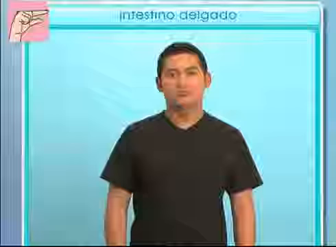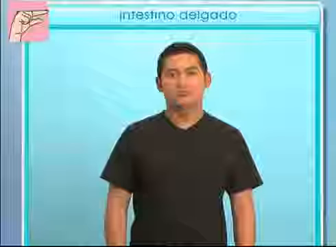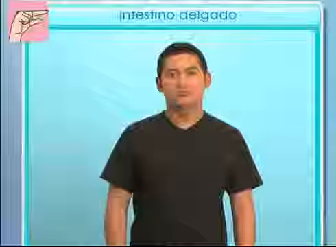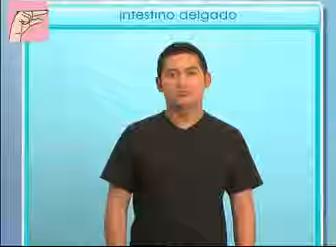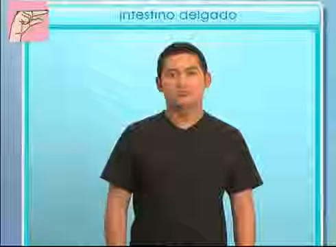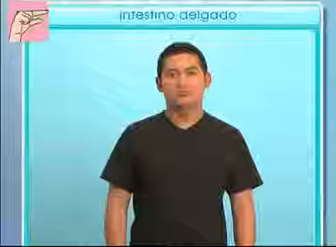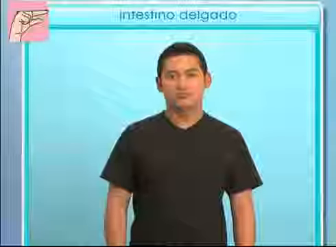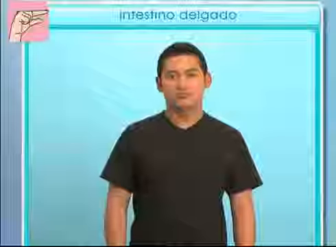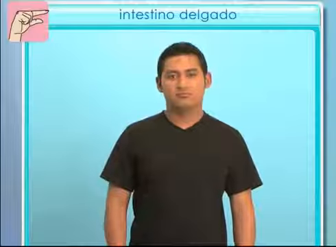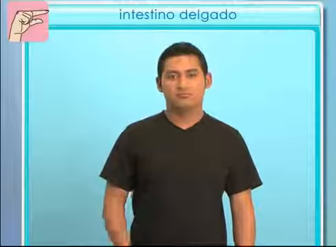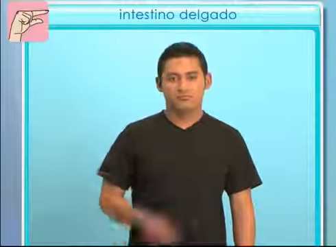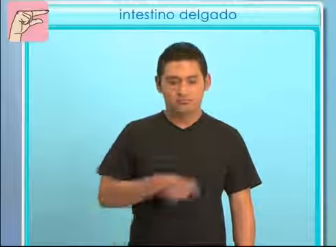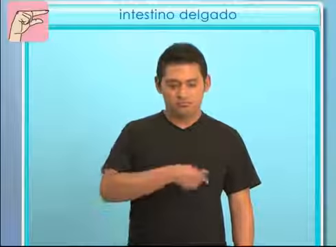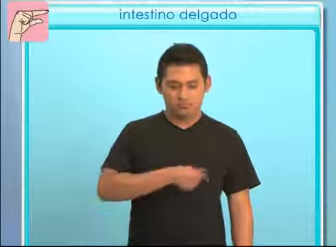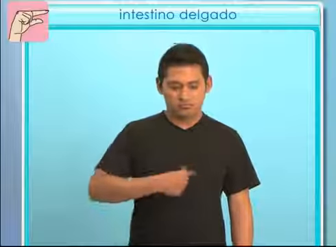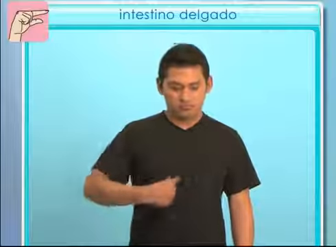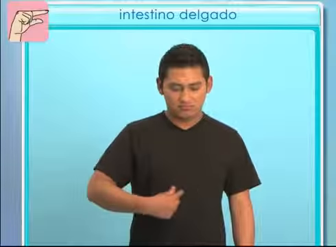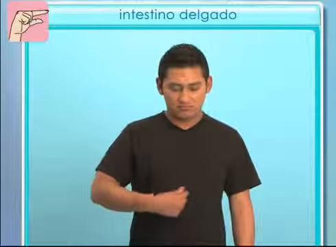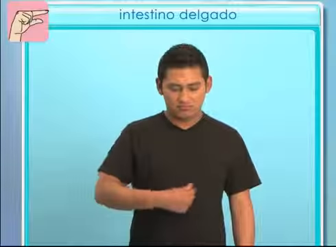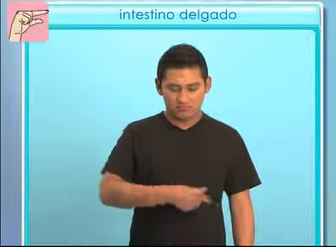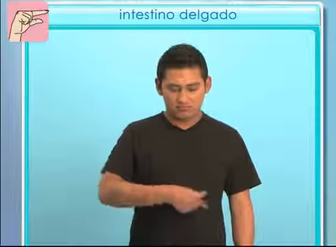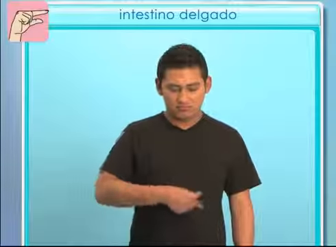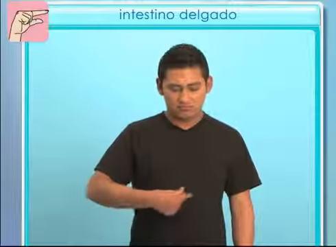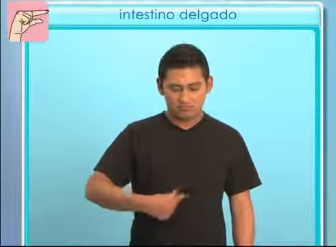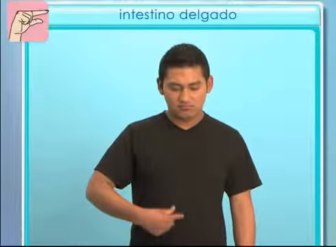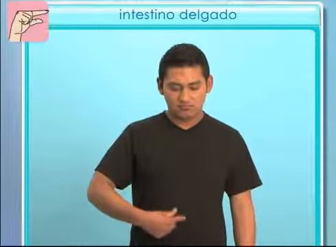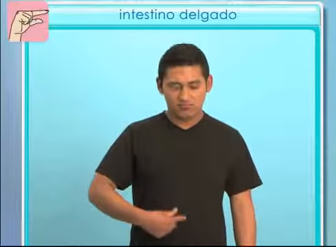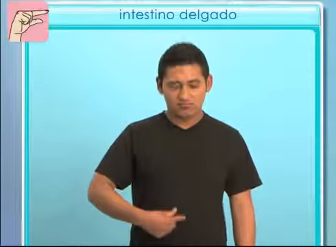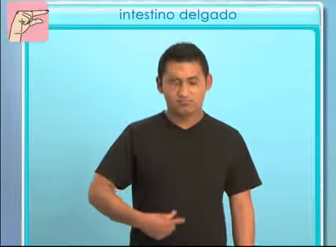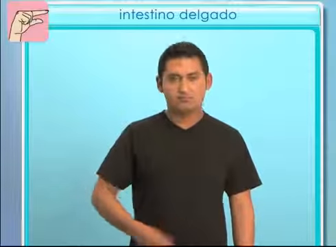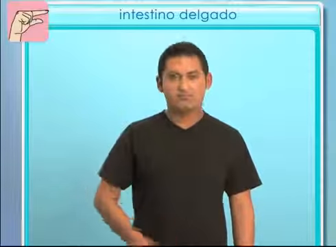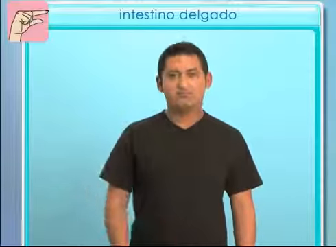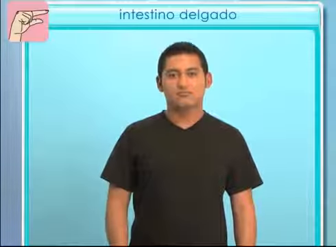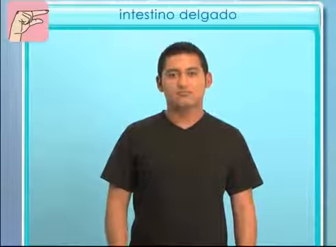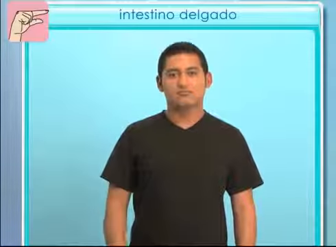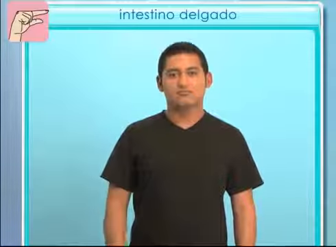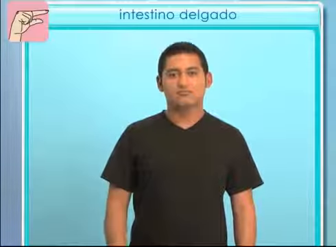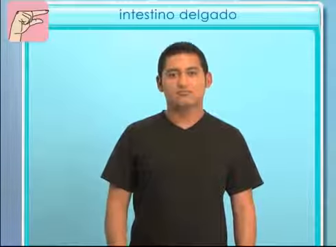Intestino delgado